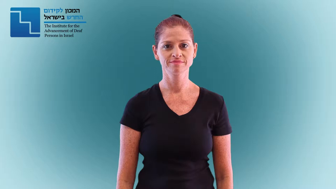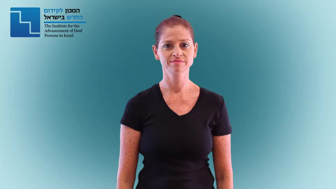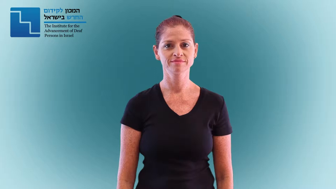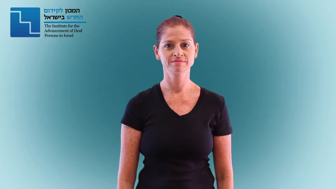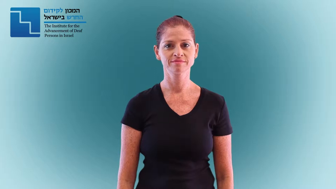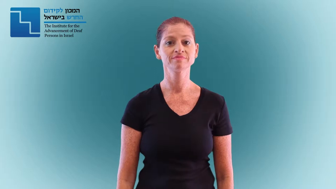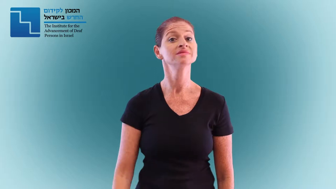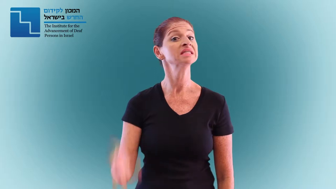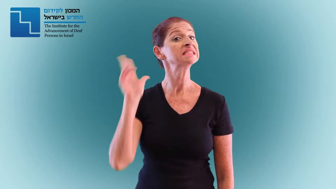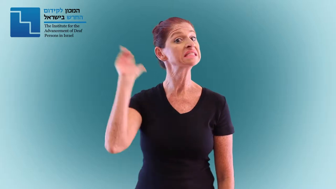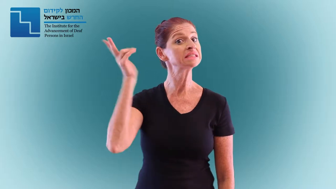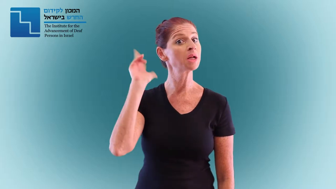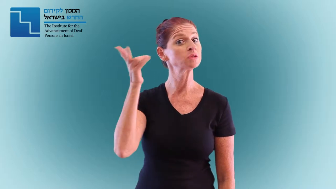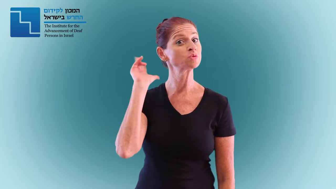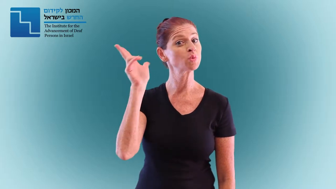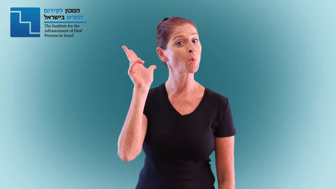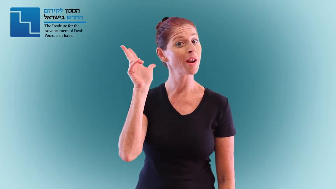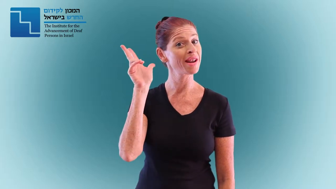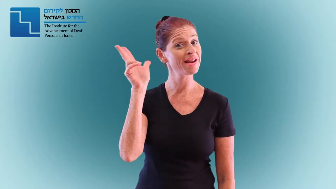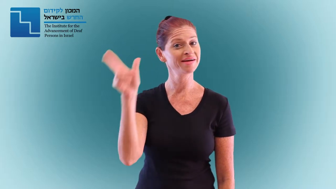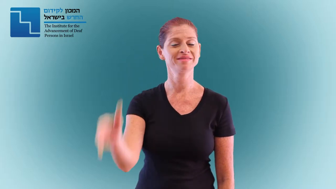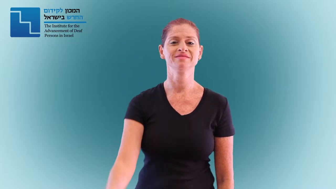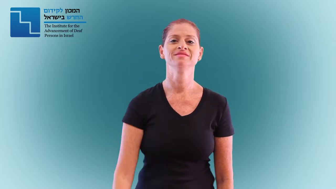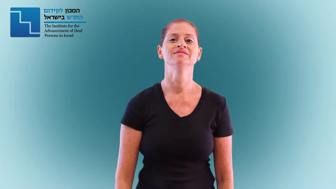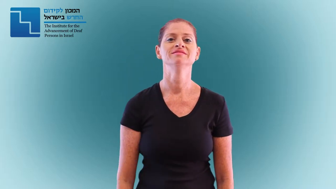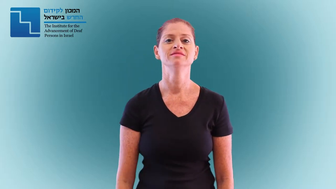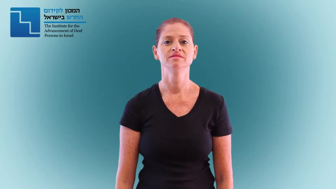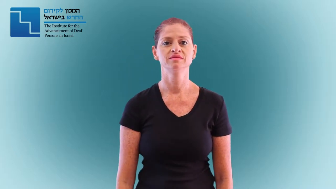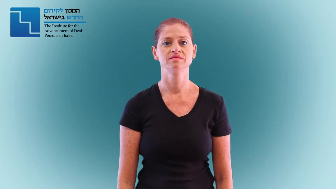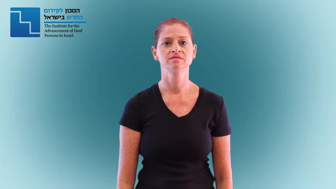צלצול